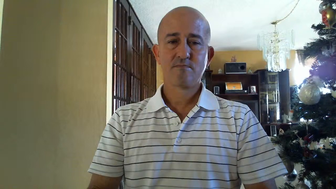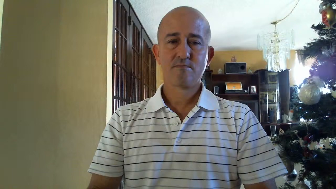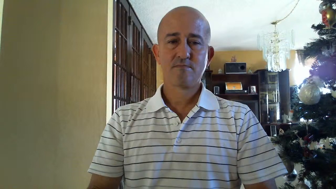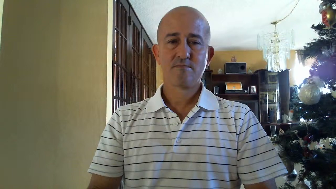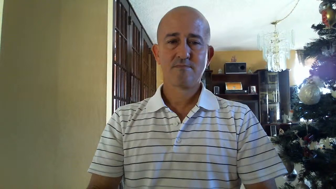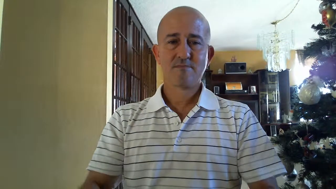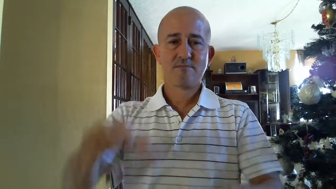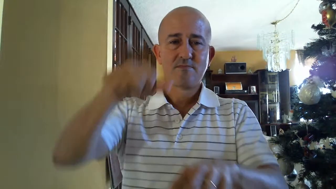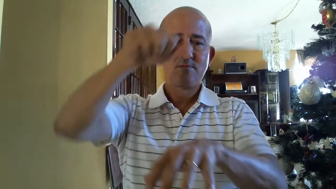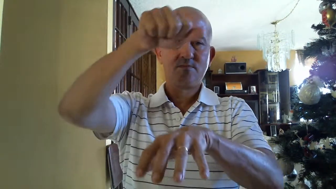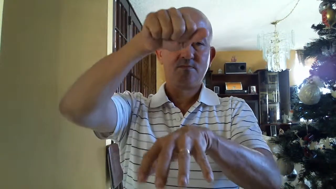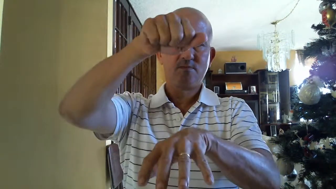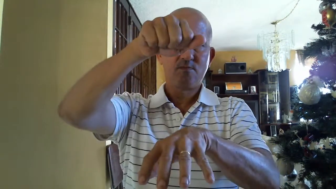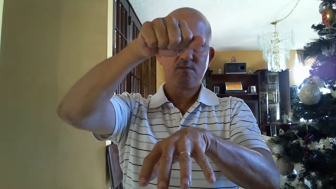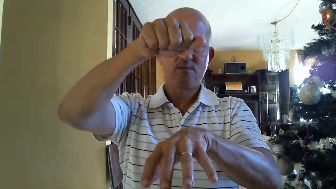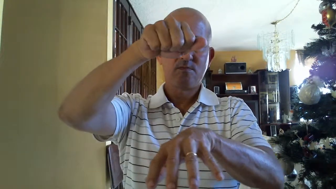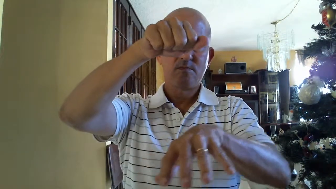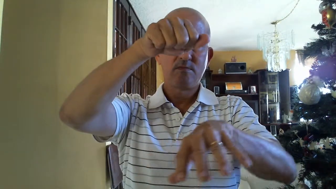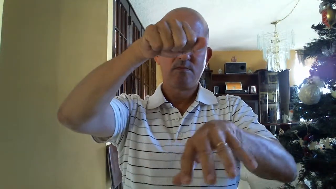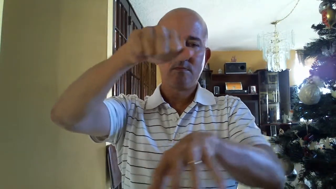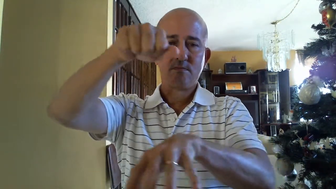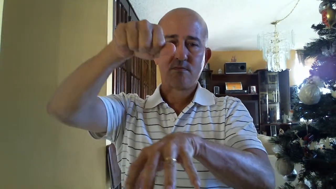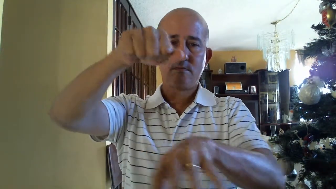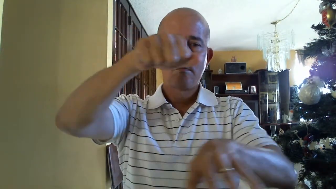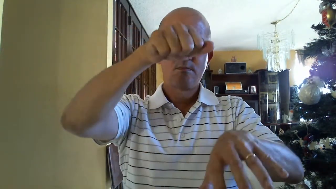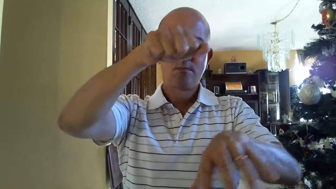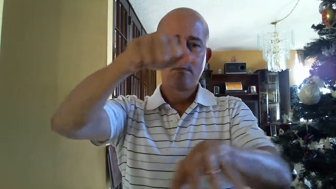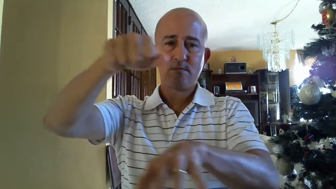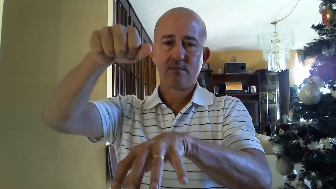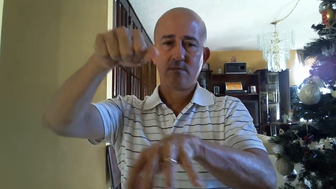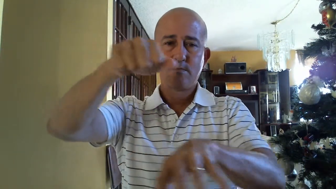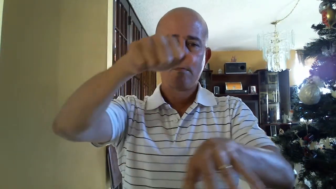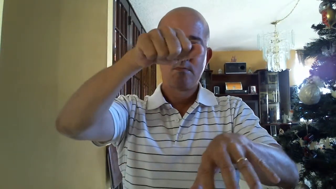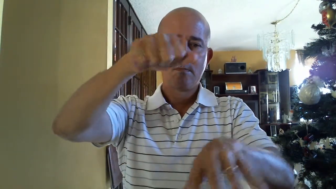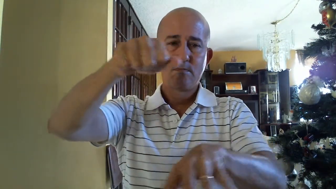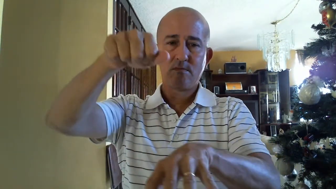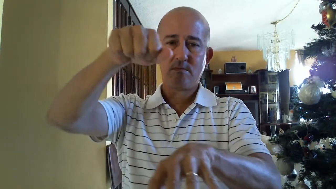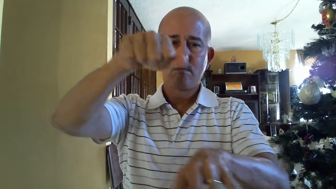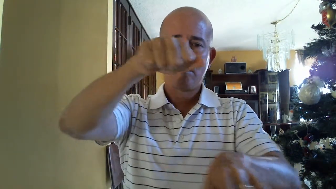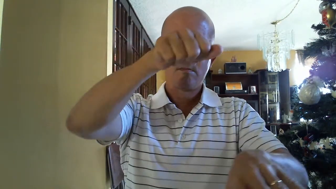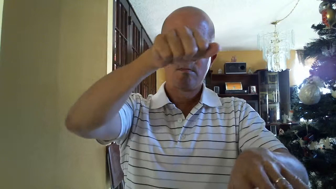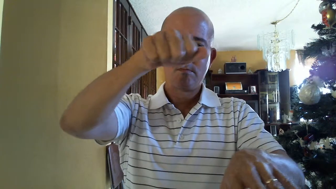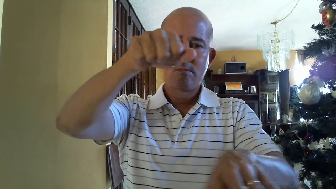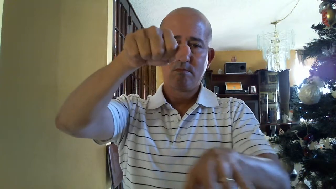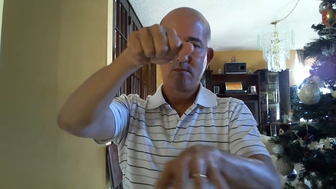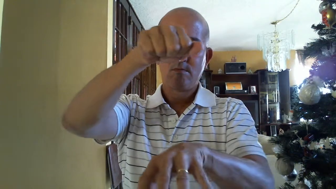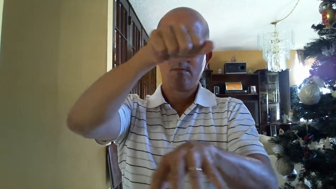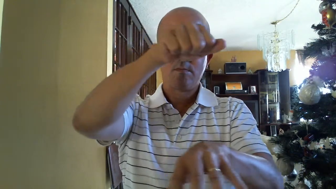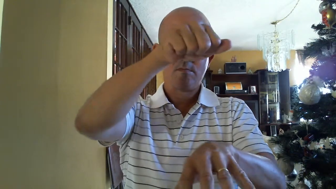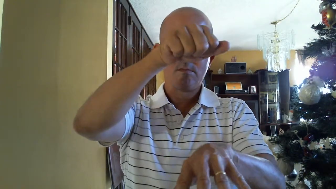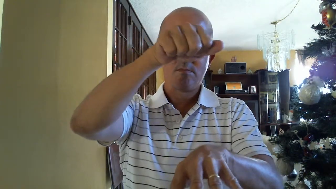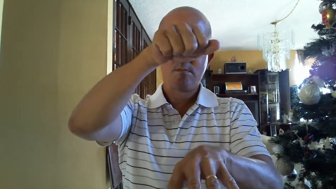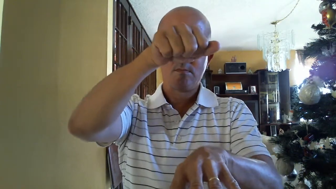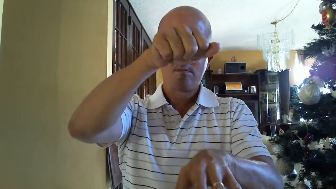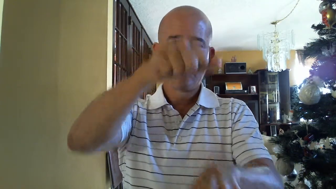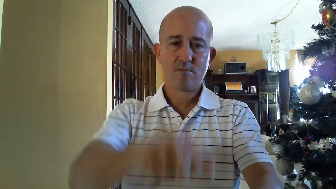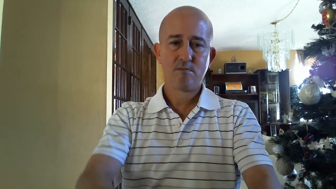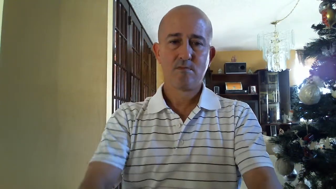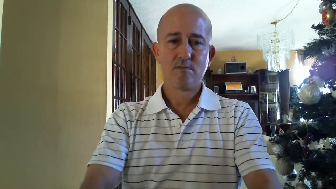linterna, quinqué